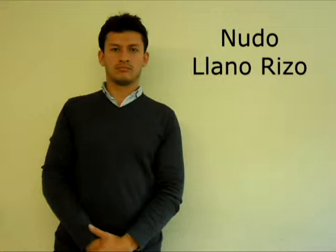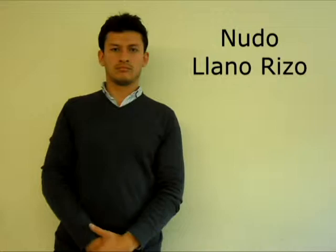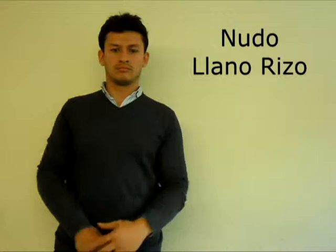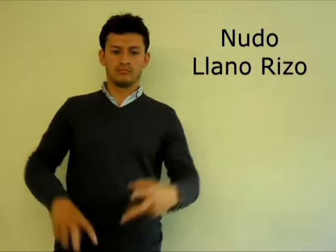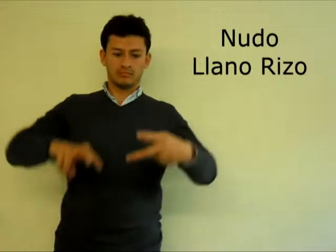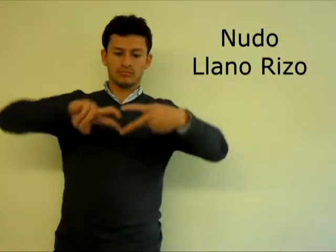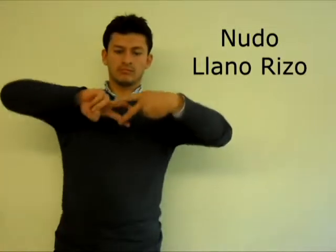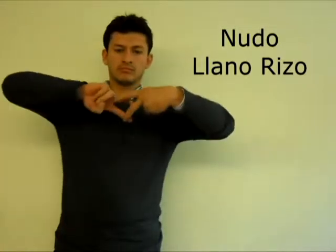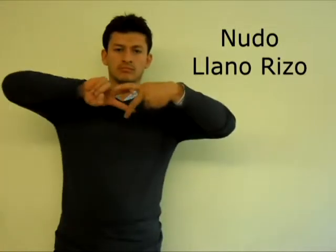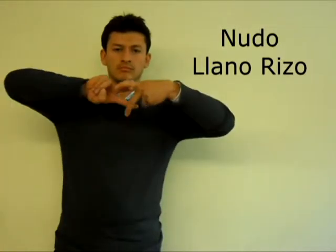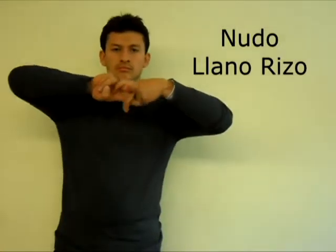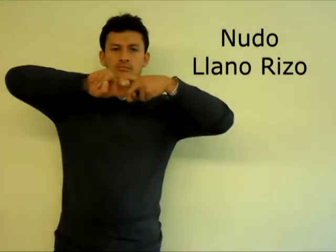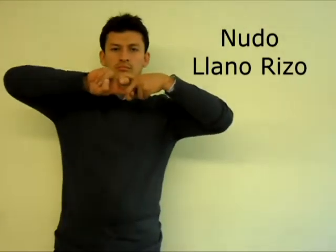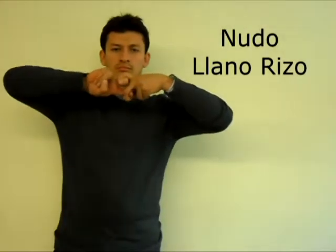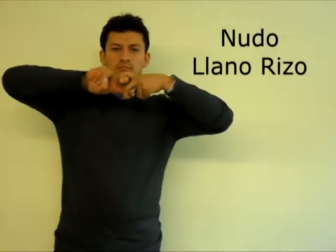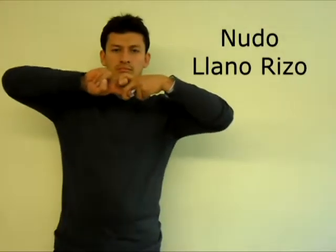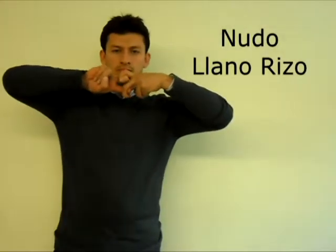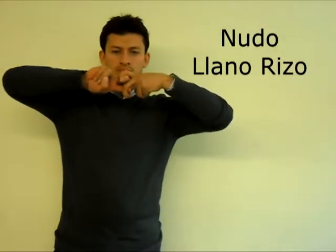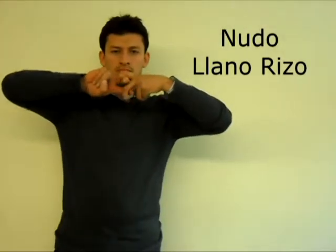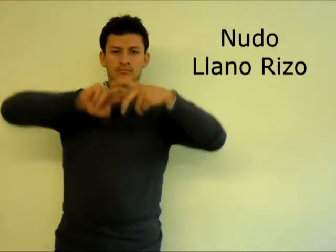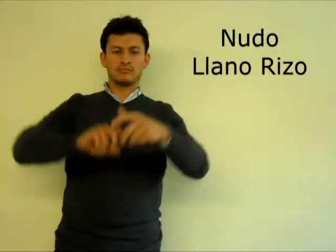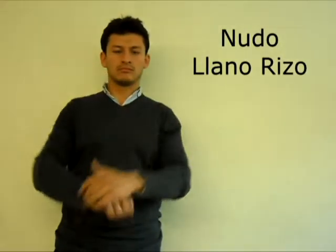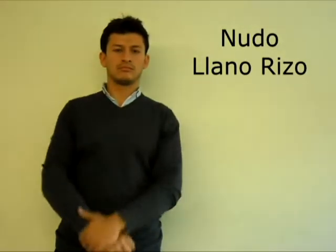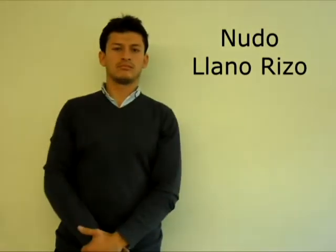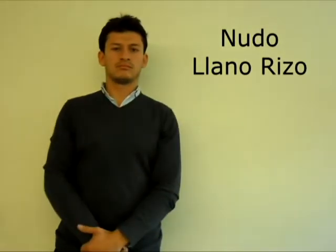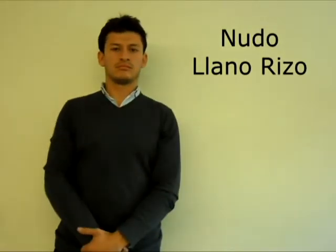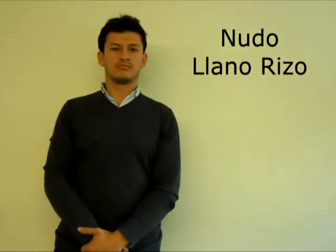Nudo Llano Rizo